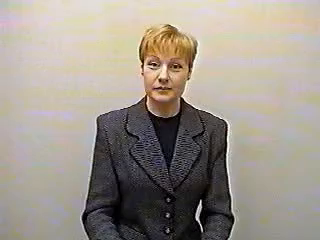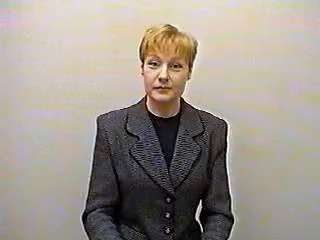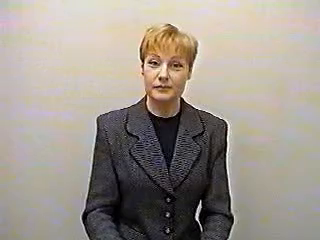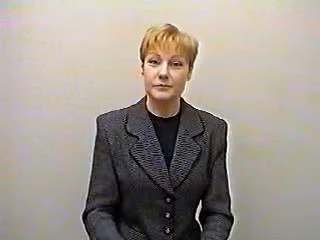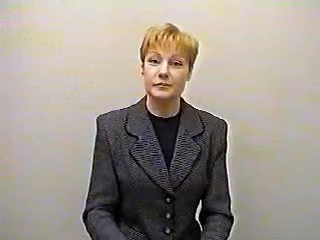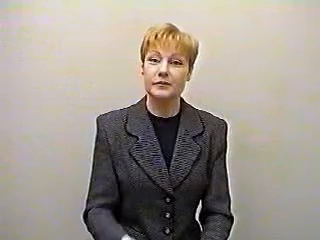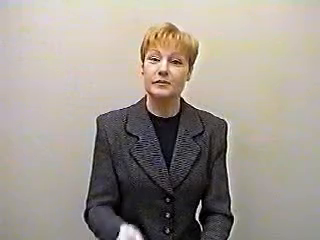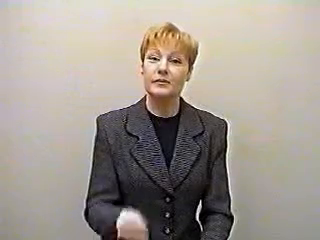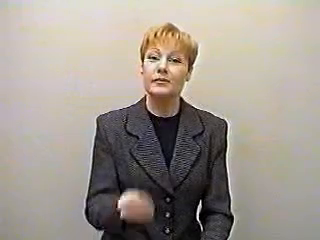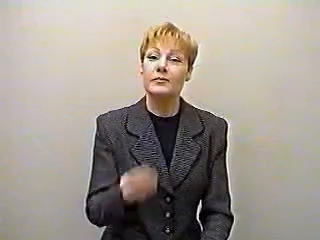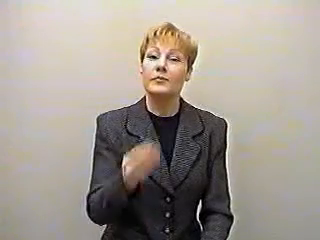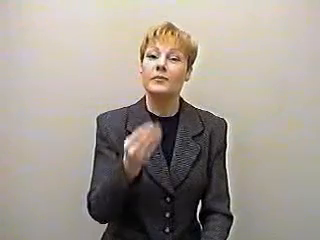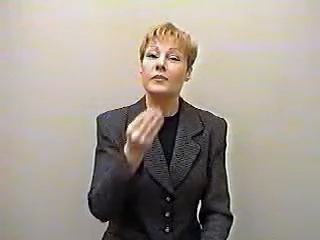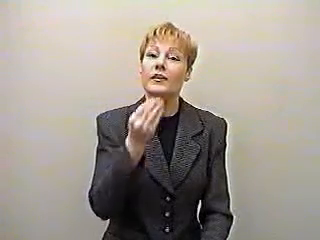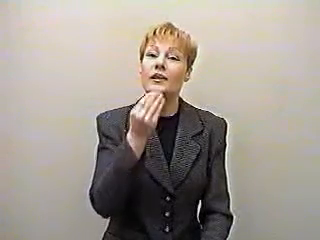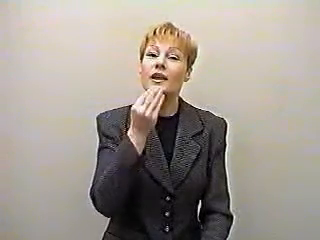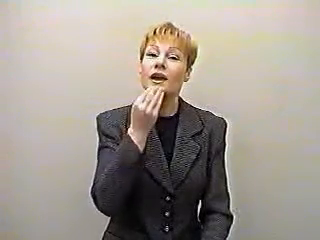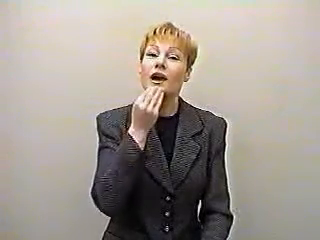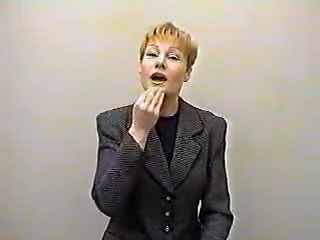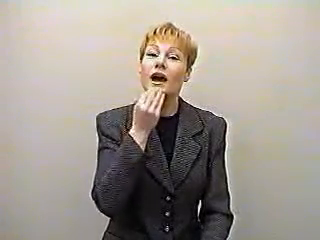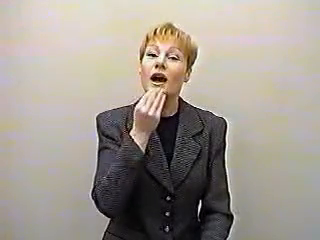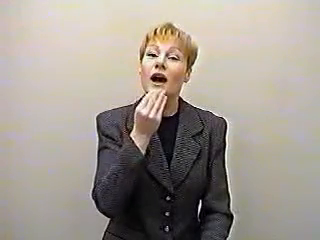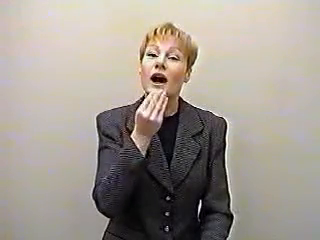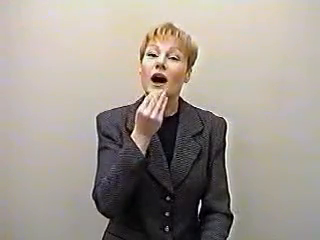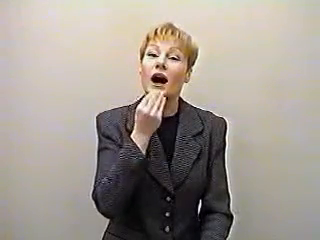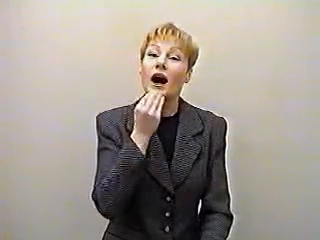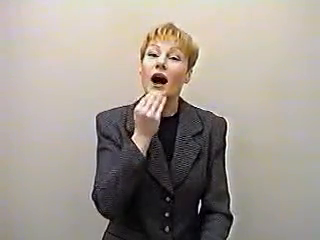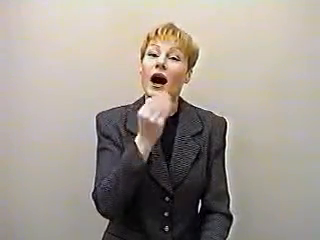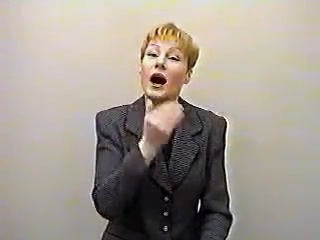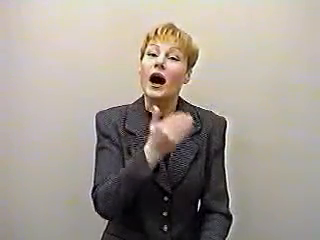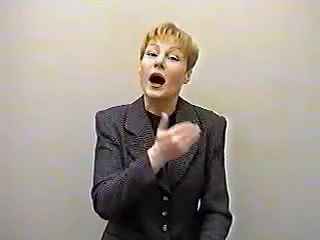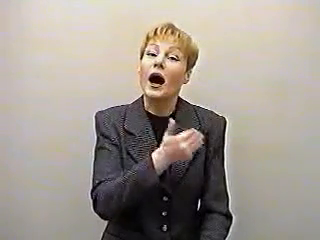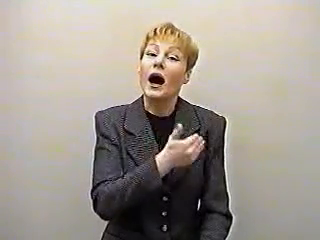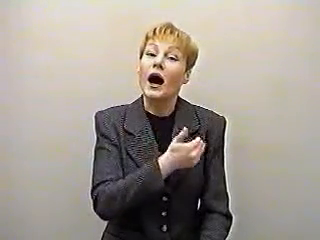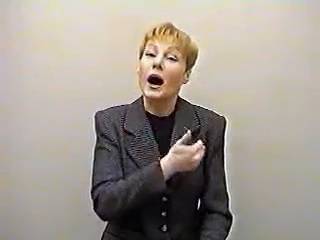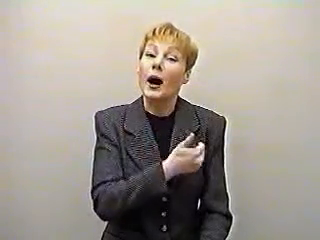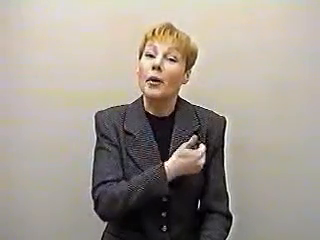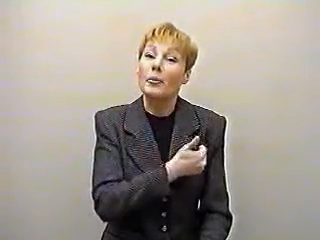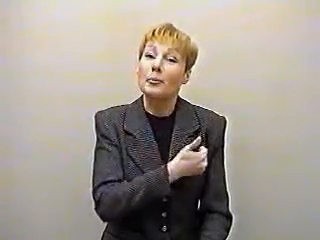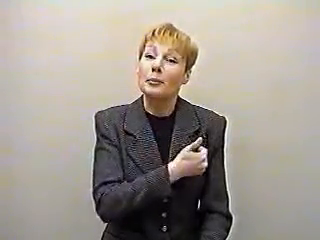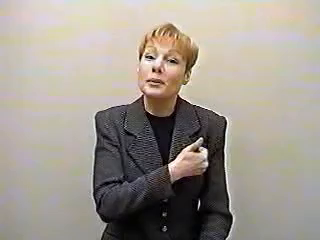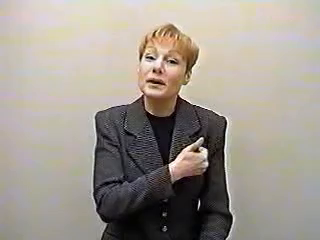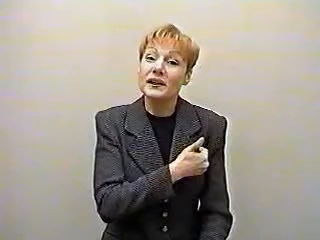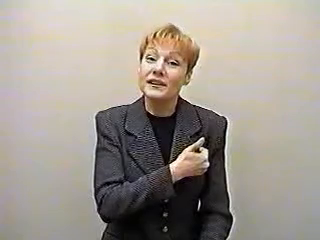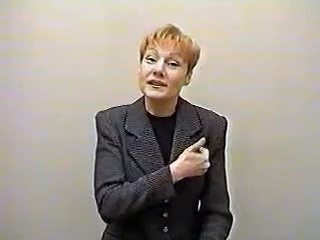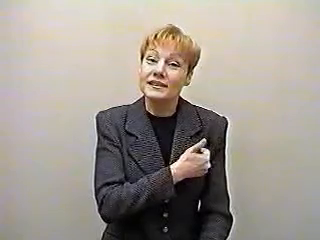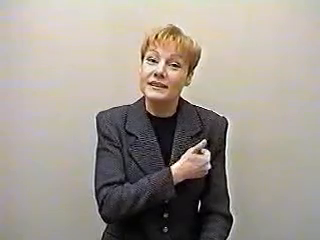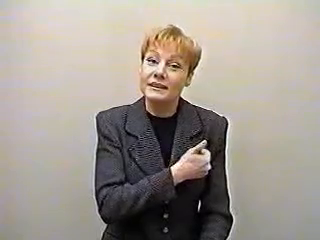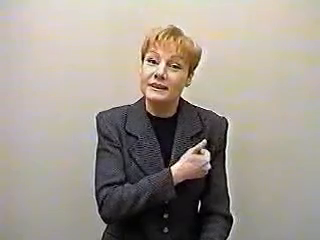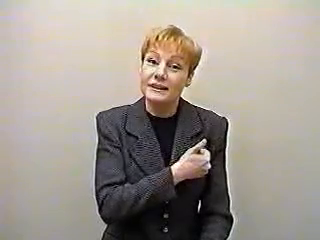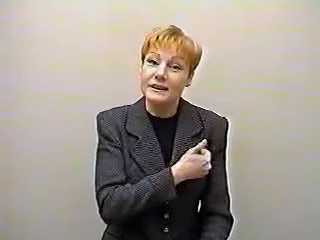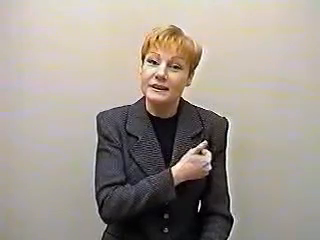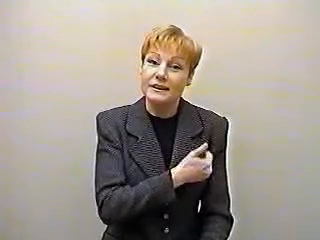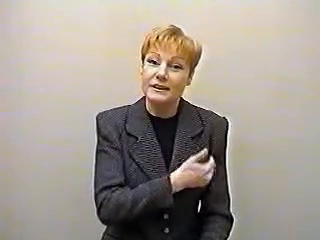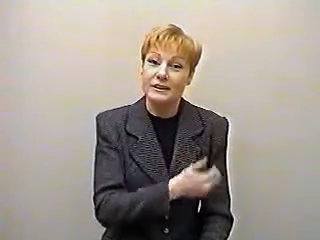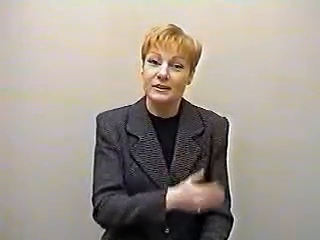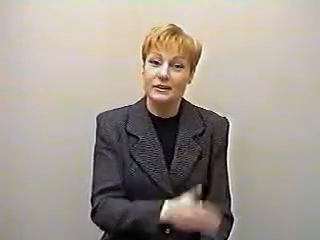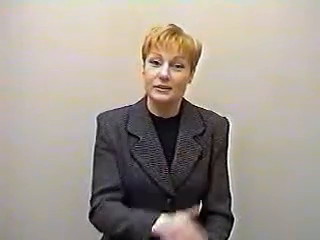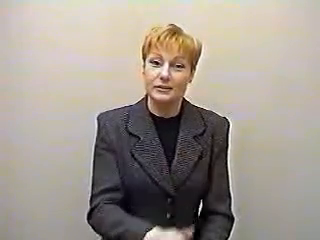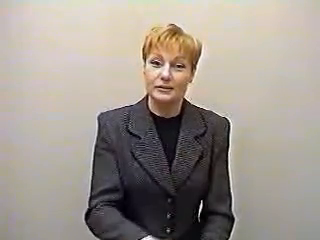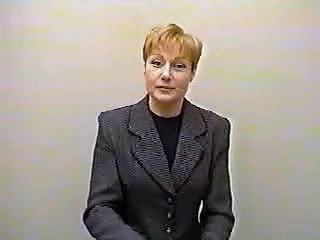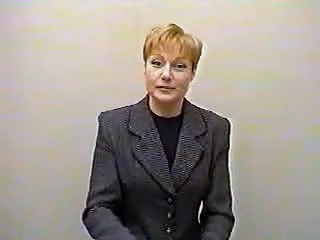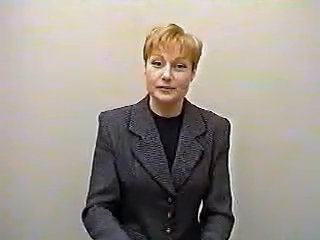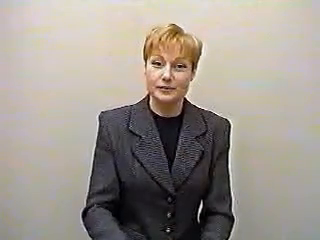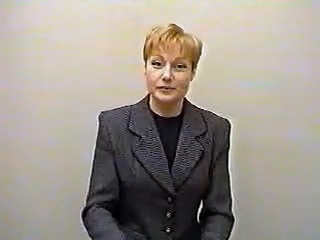аппетит